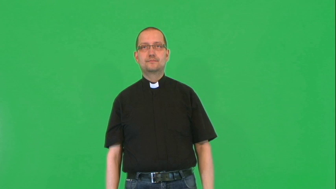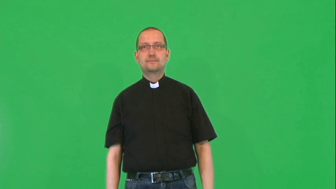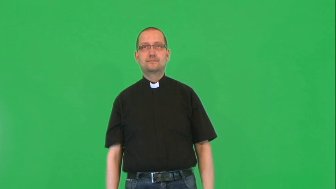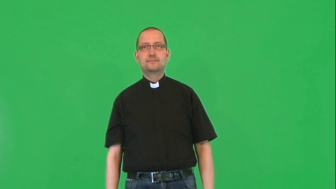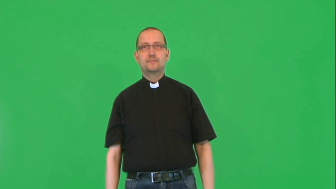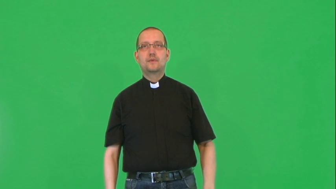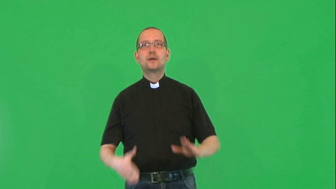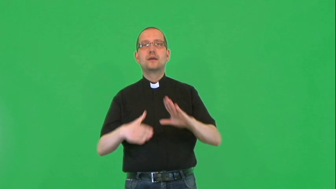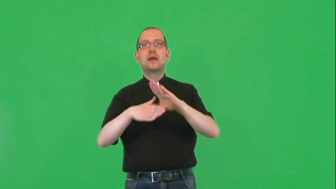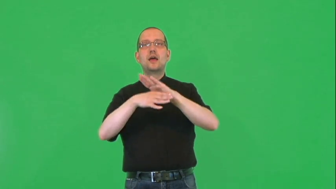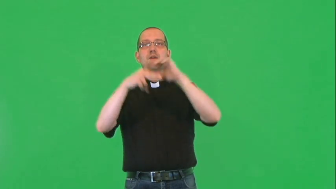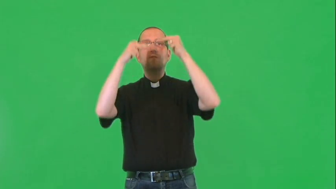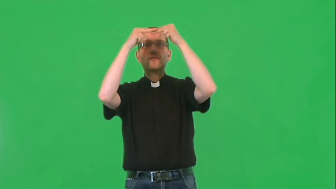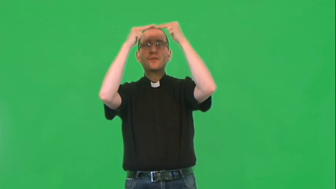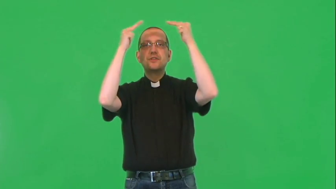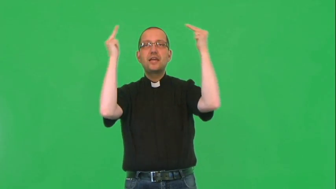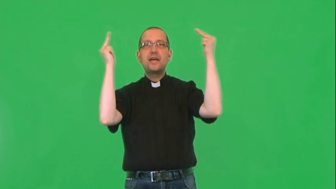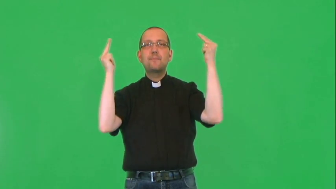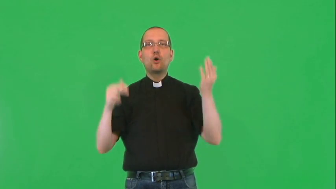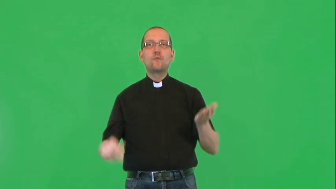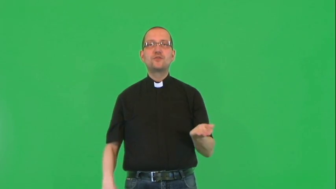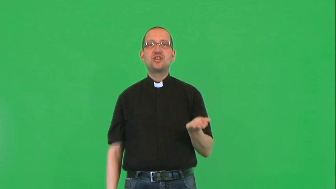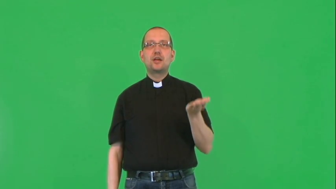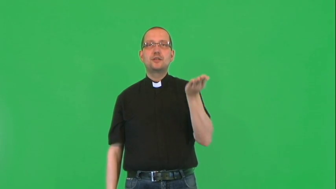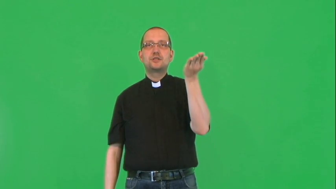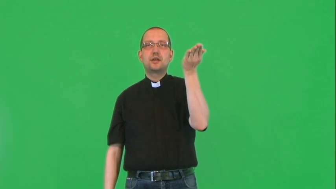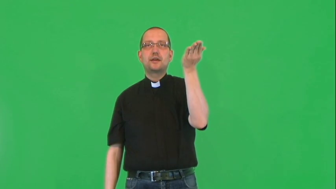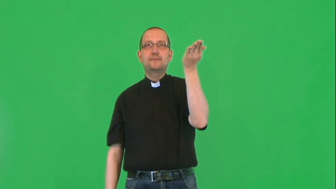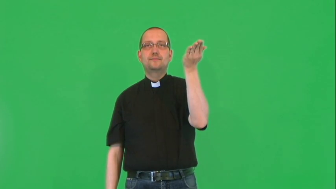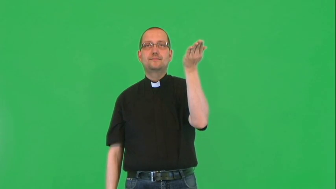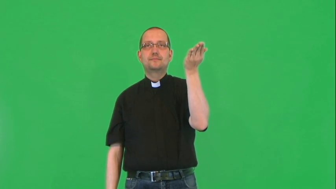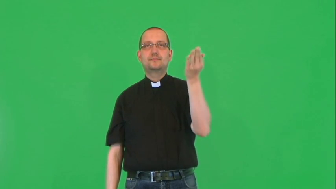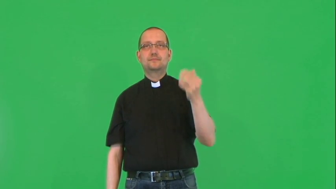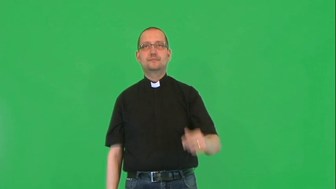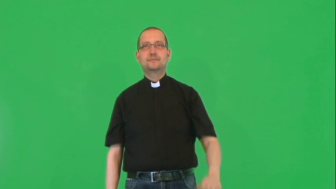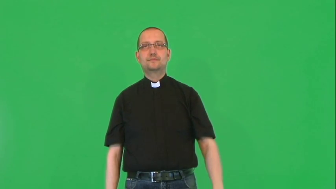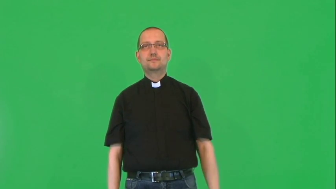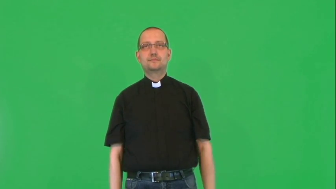wniebowzięcie